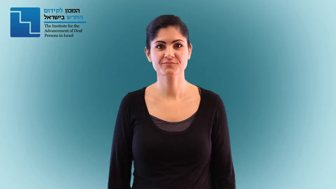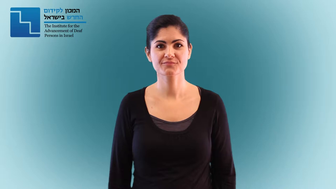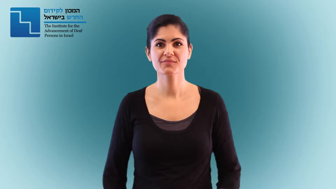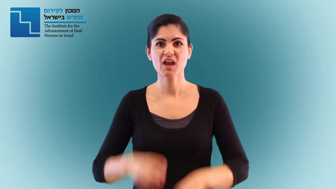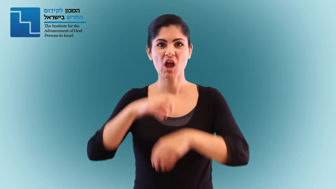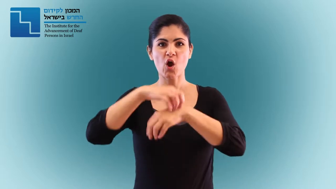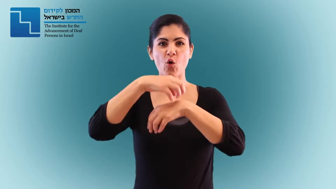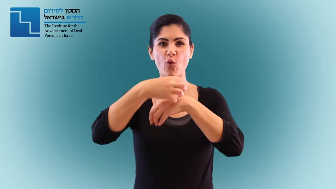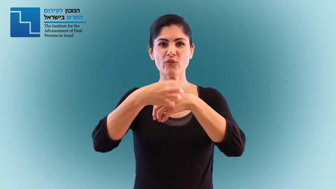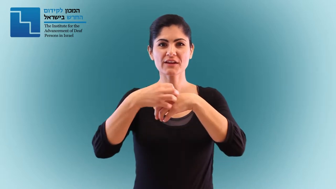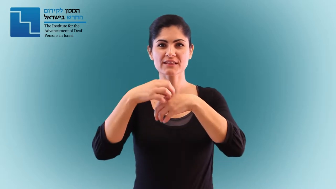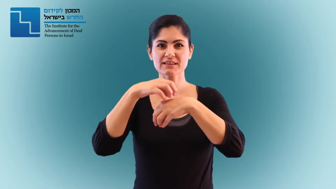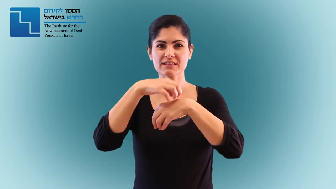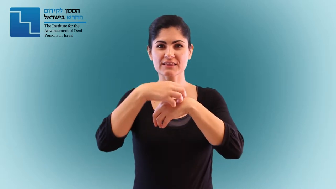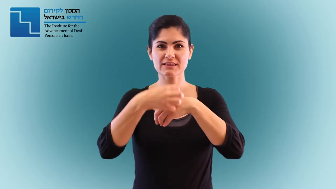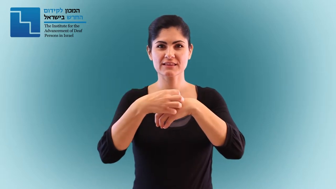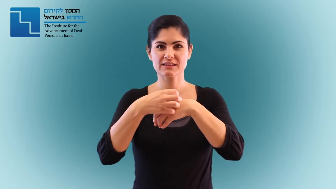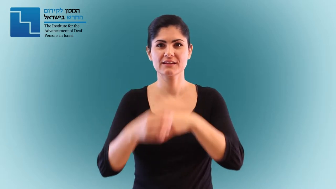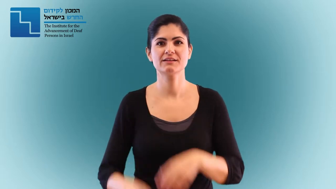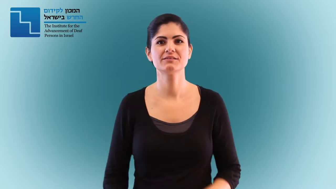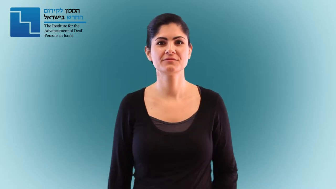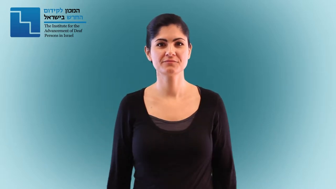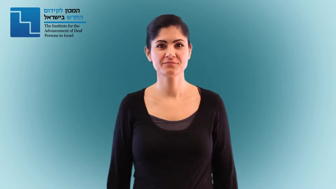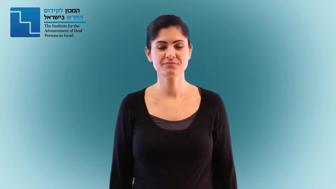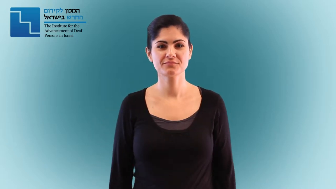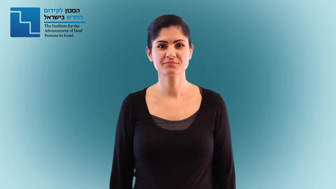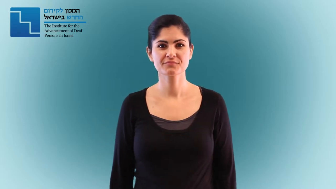כרובית